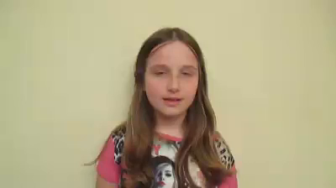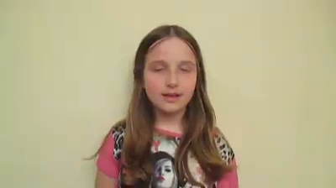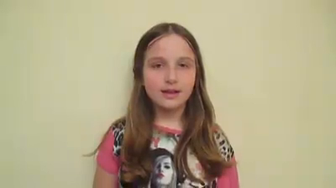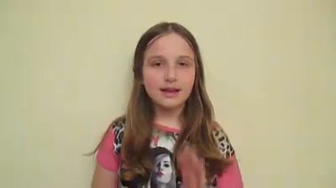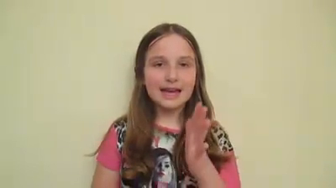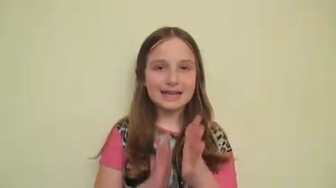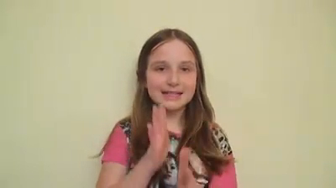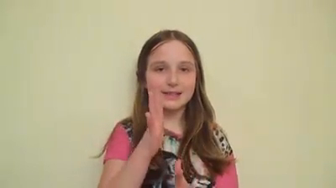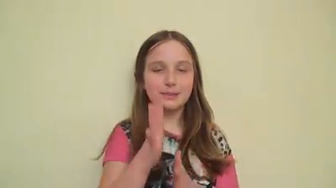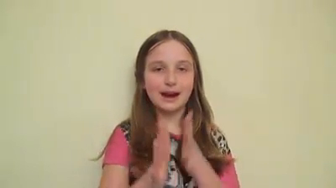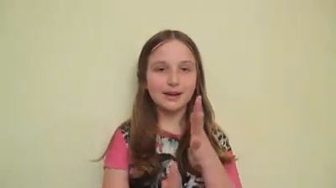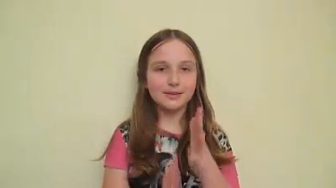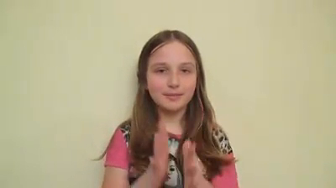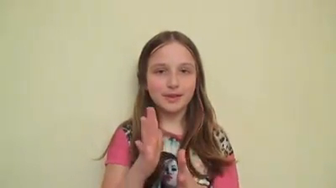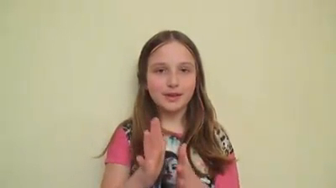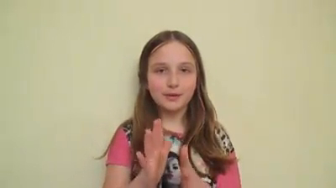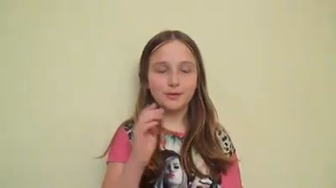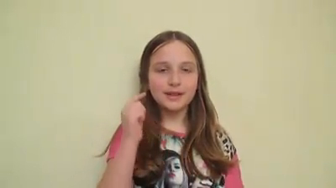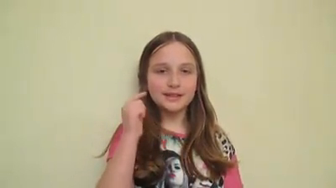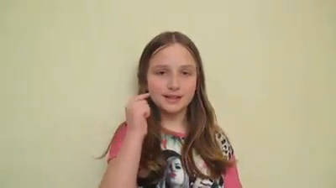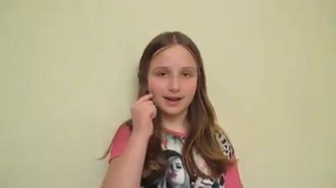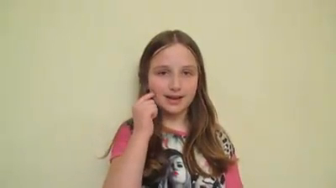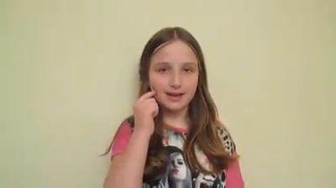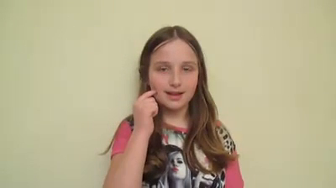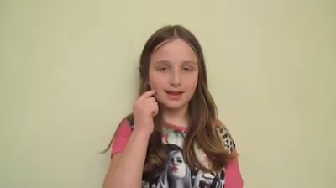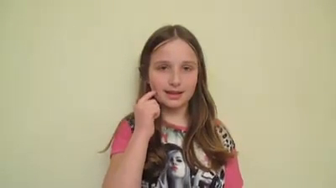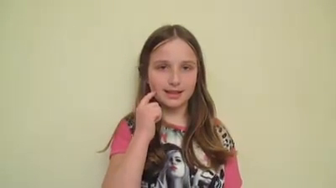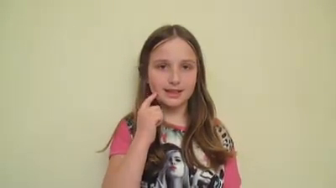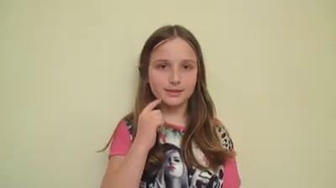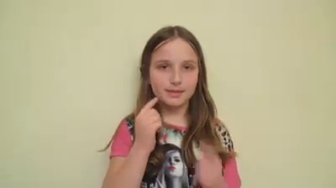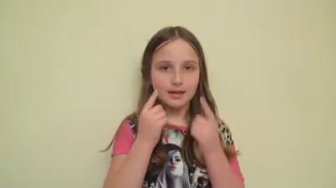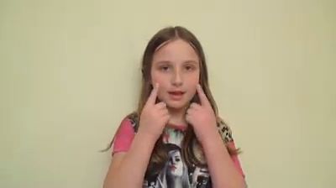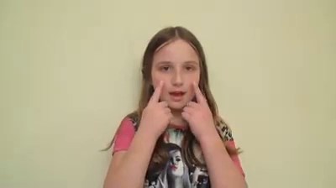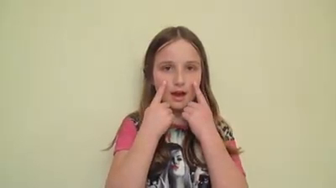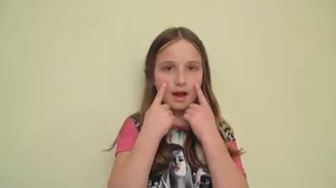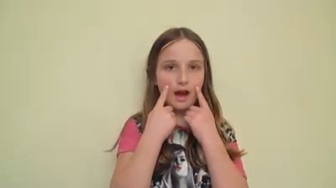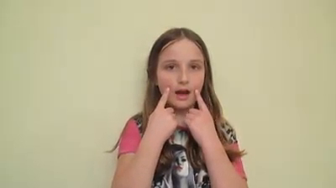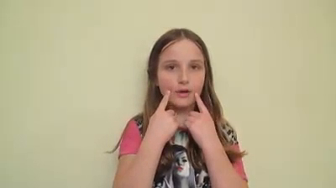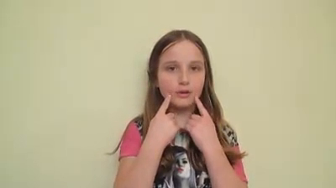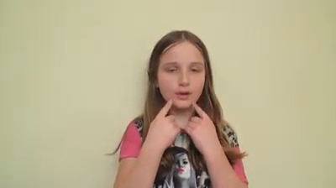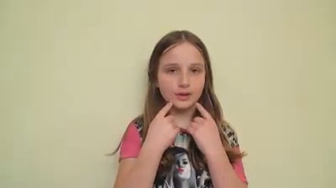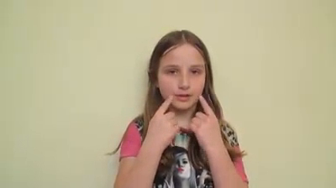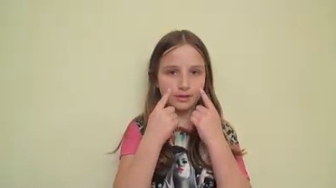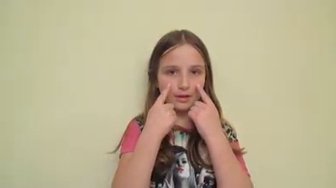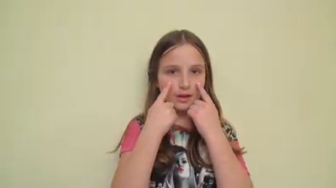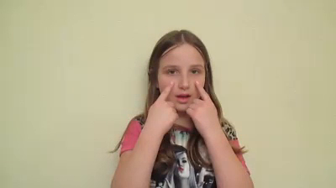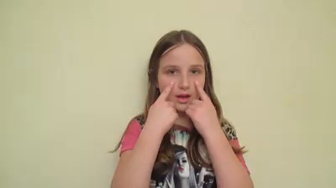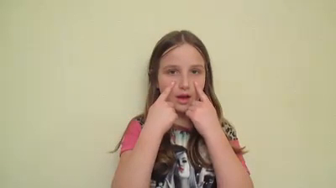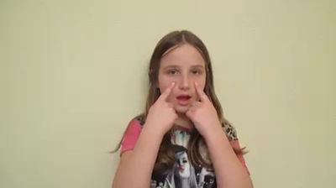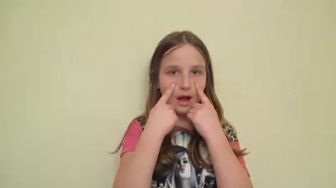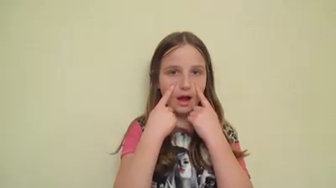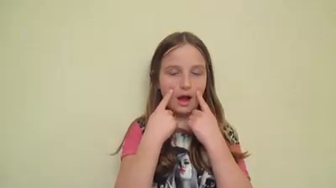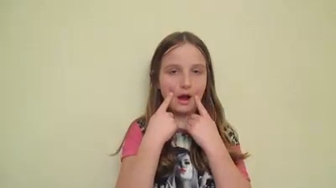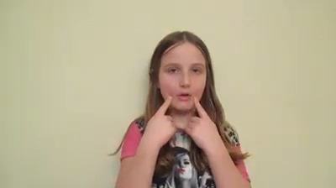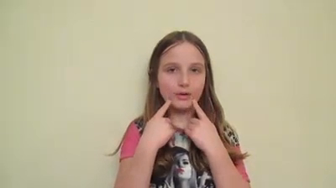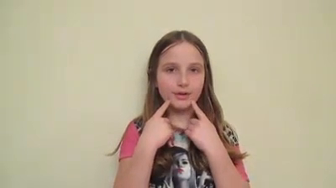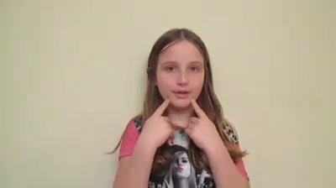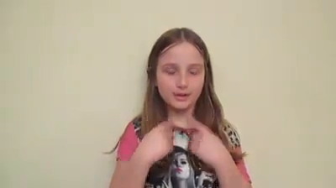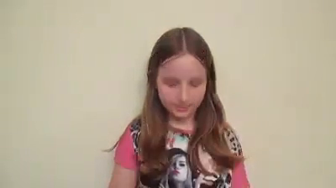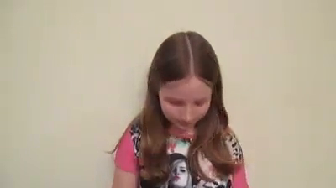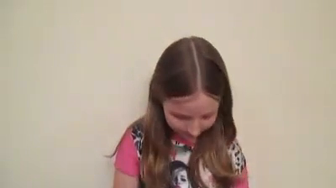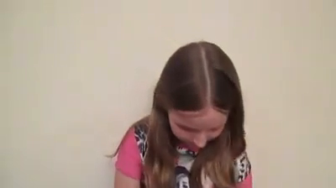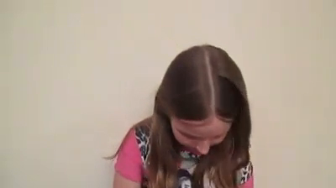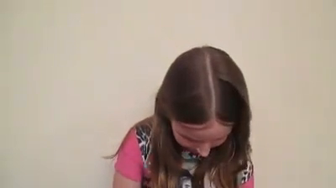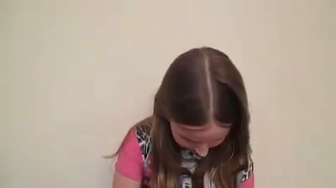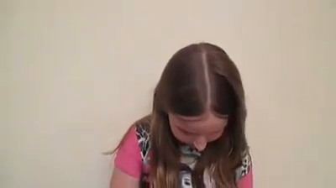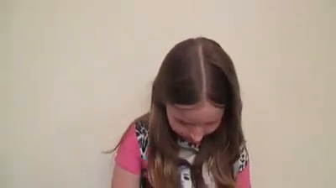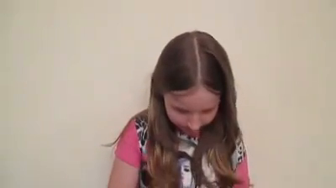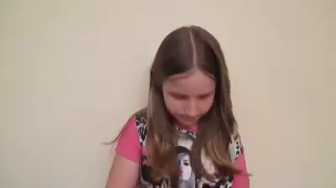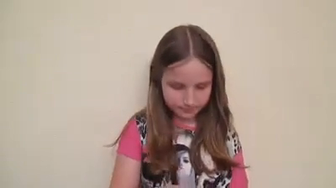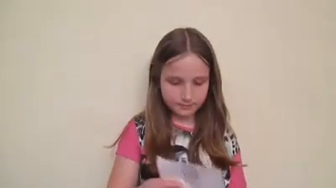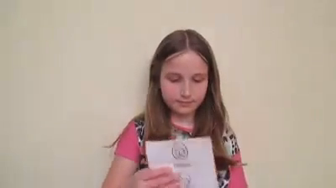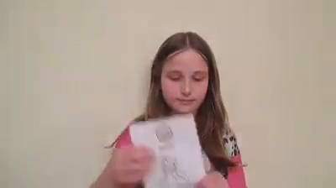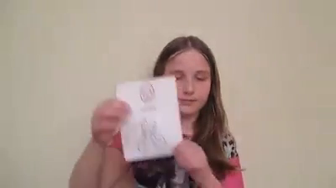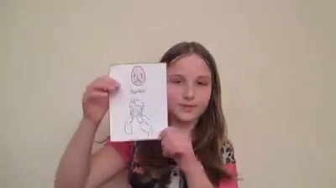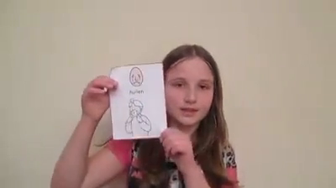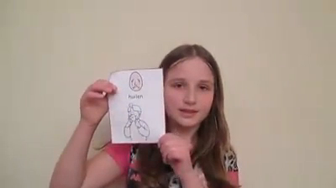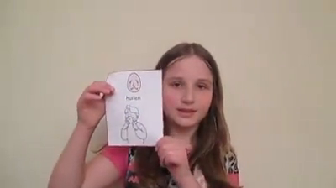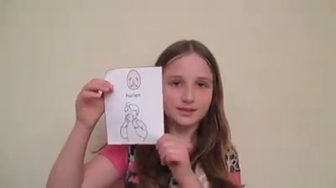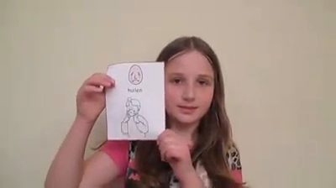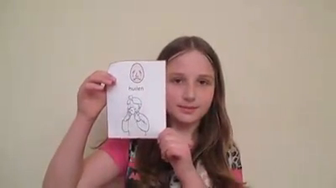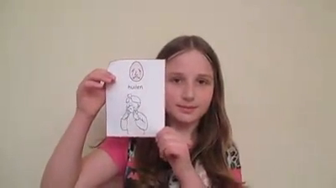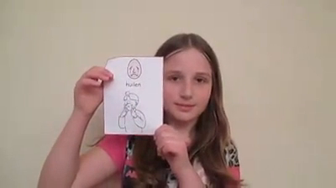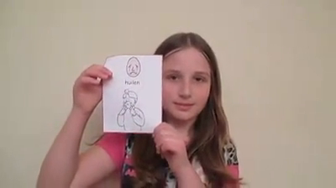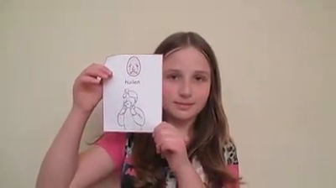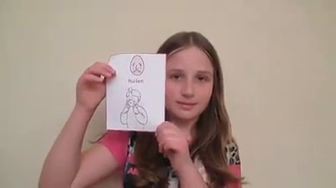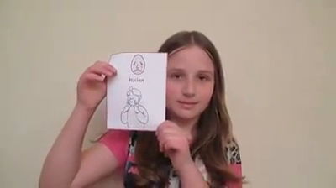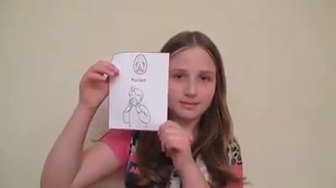Huilen